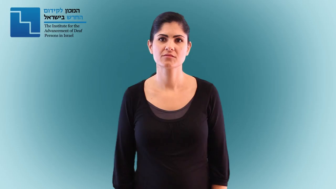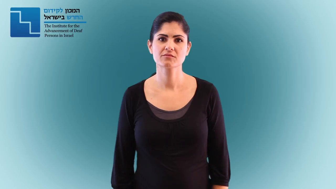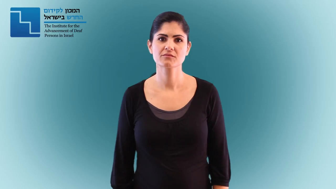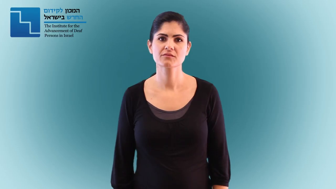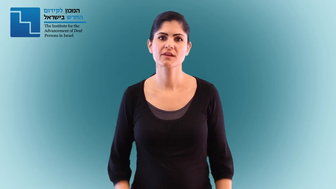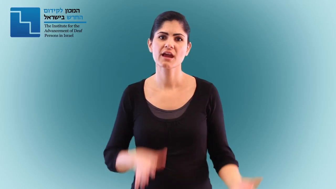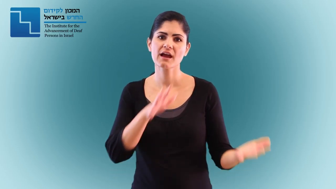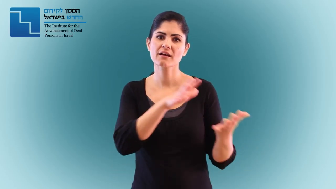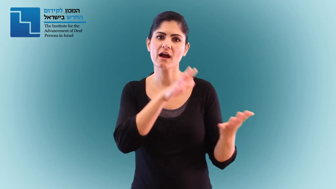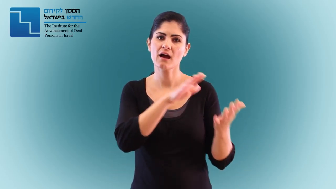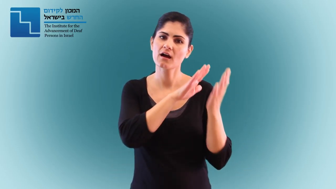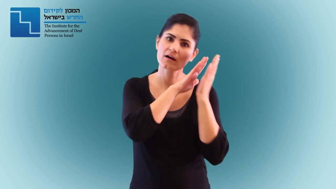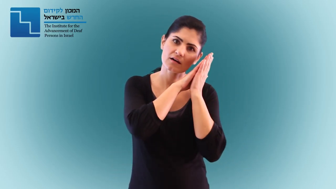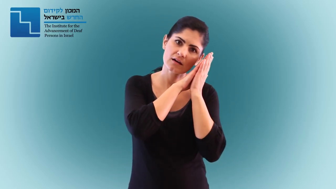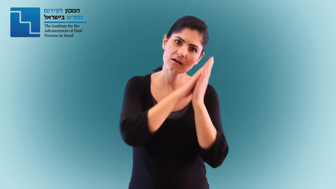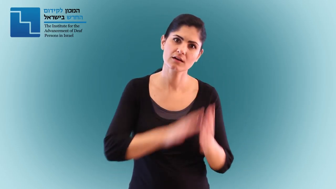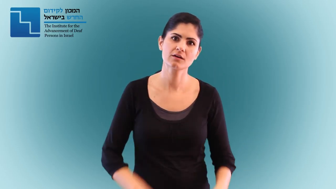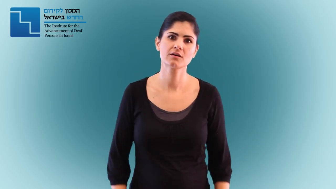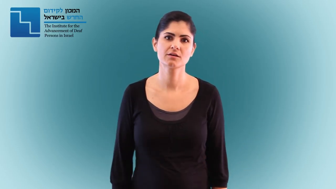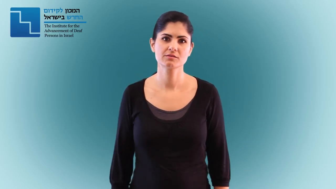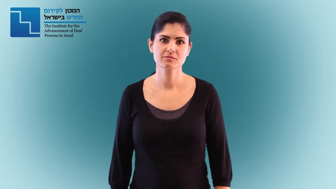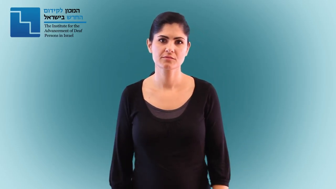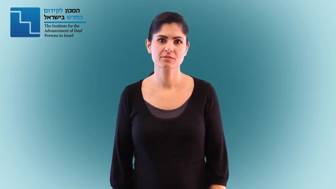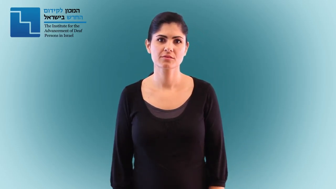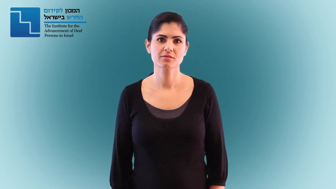כר